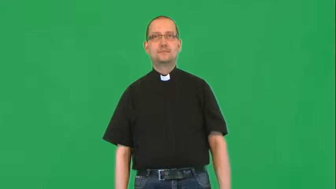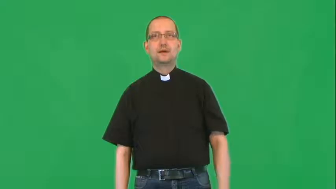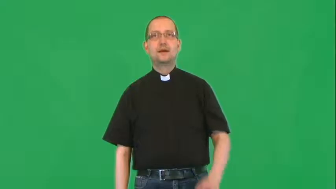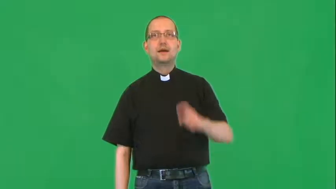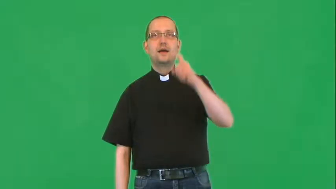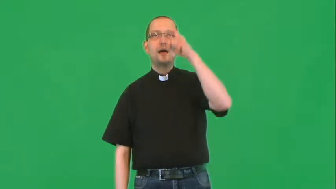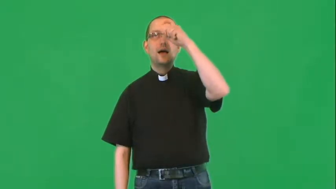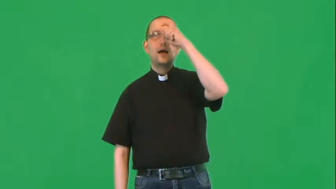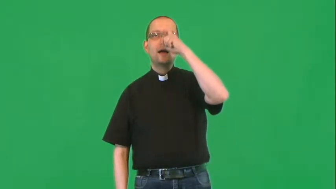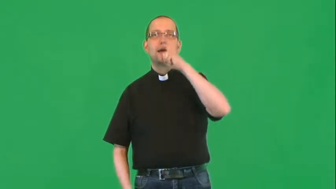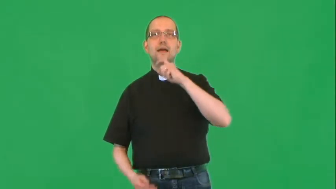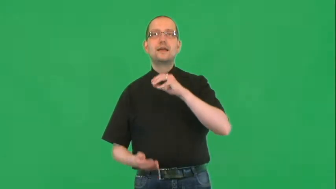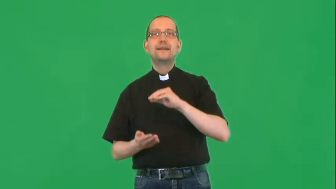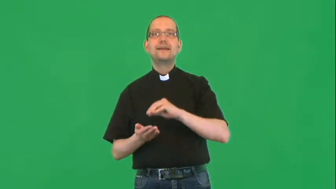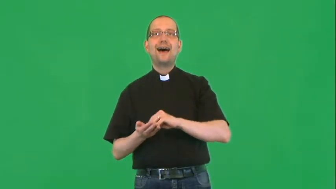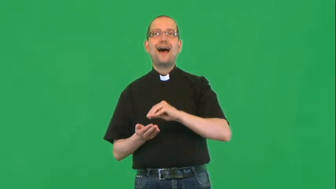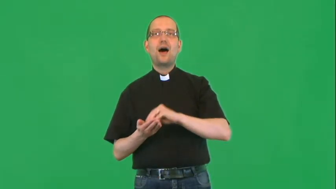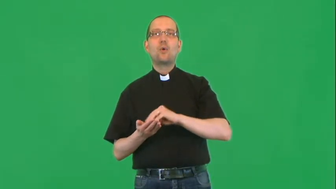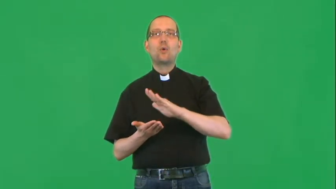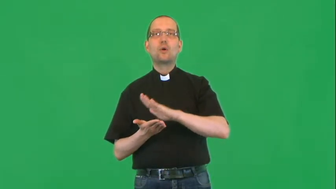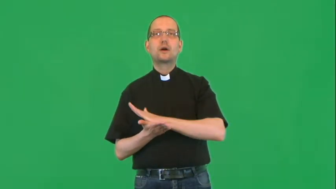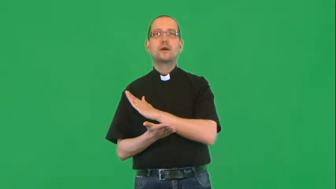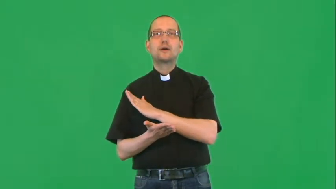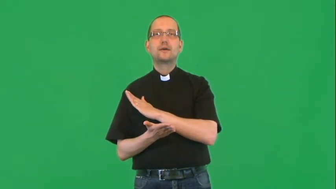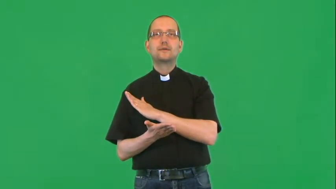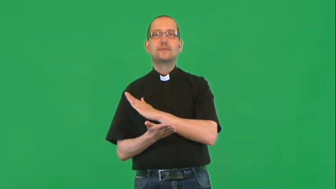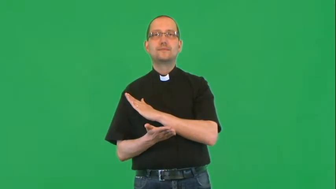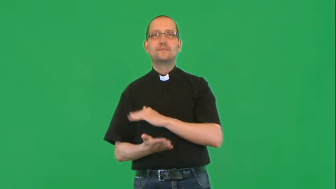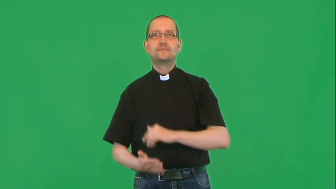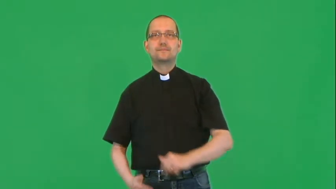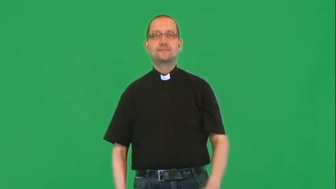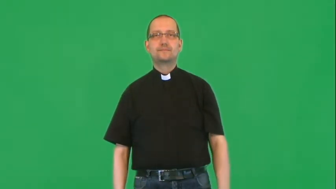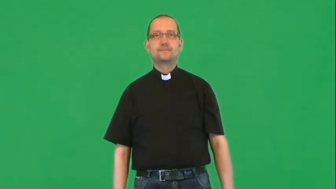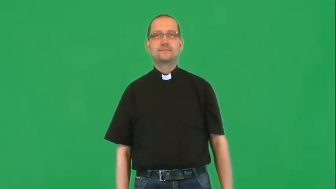nałóg